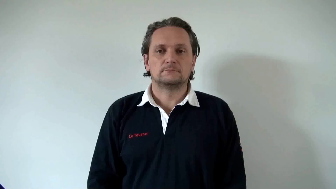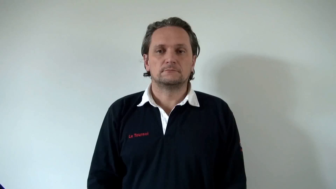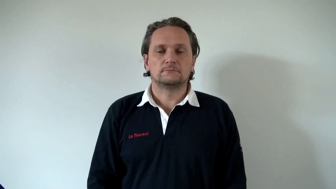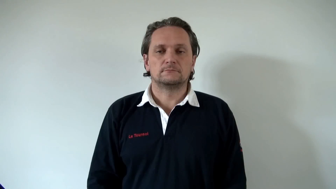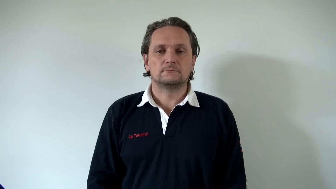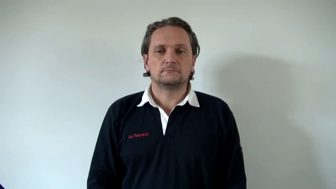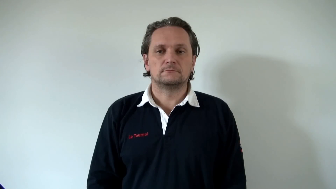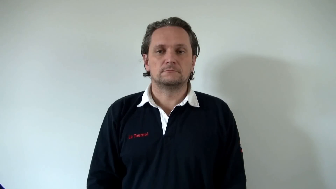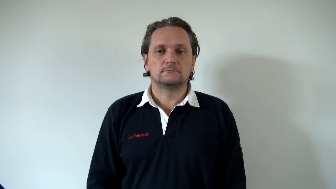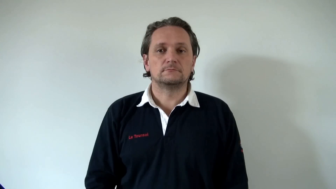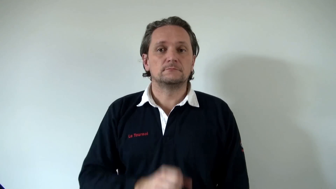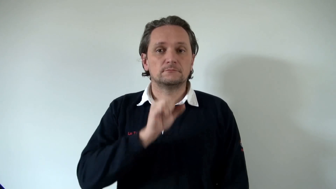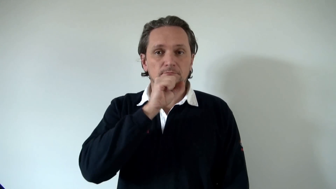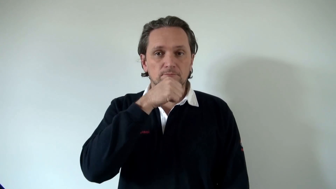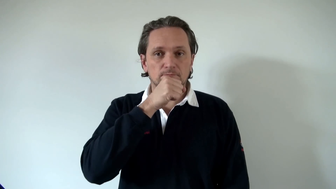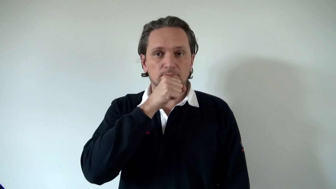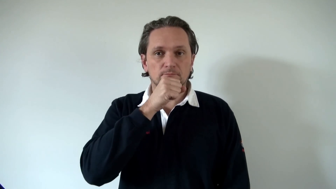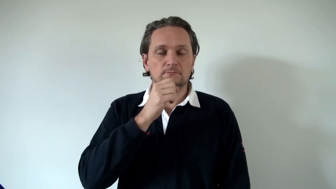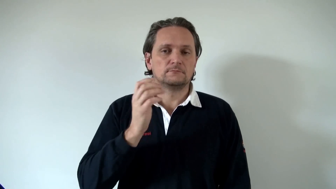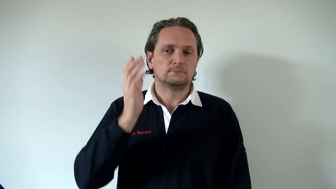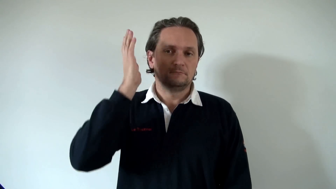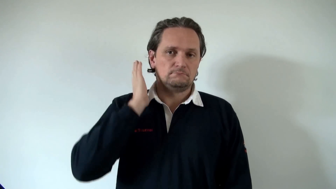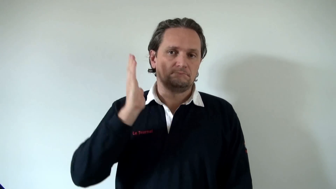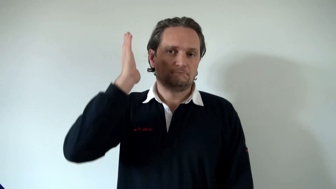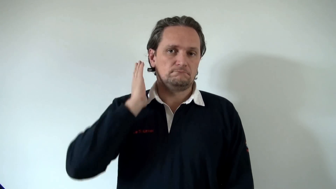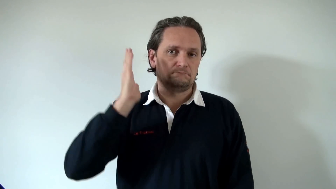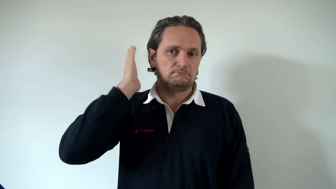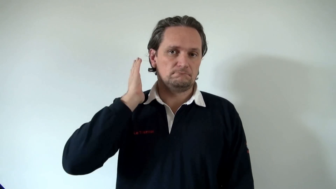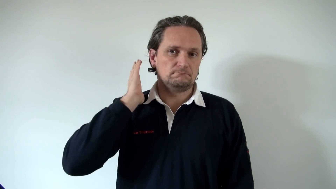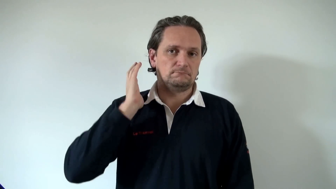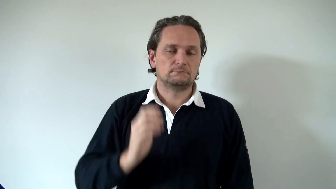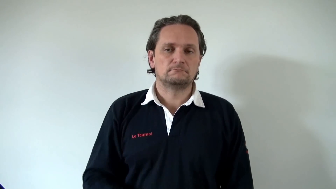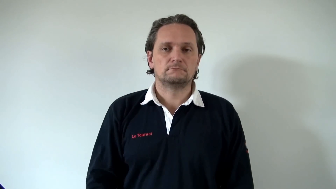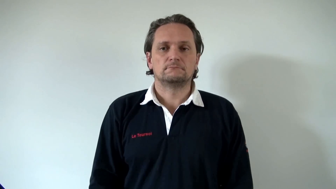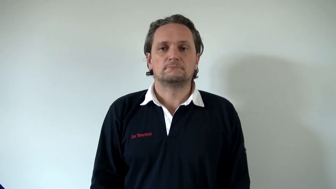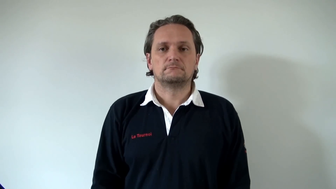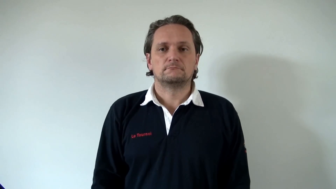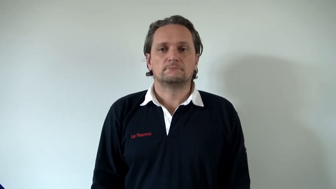Antiquité